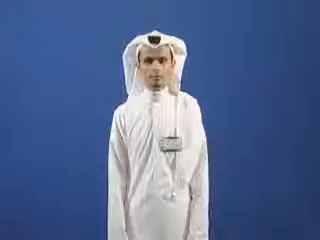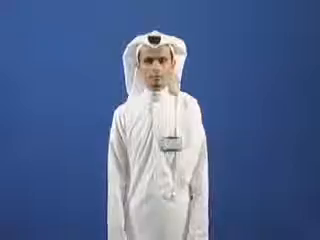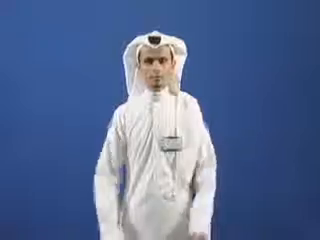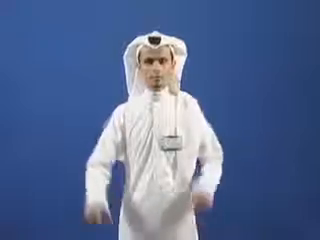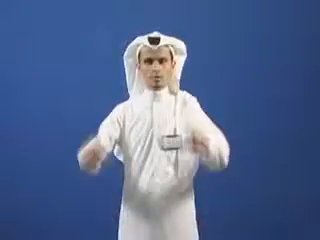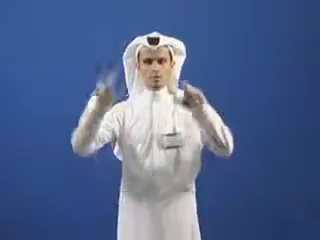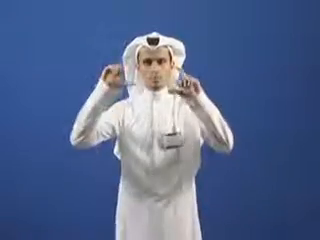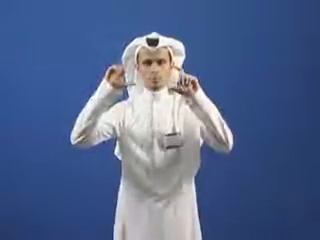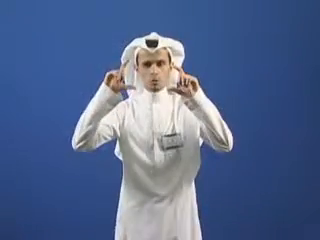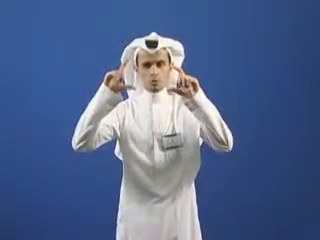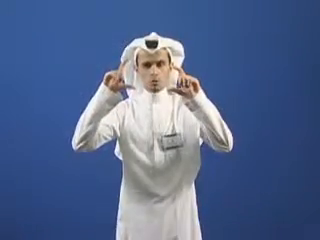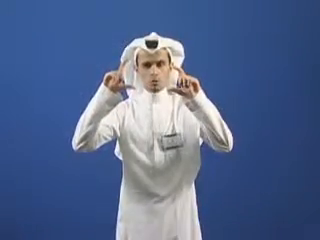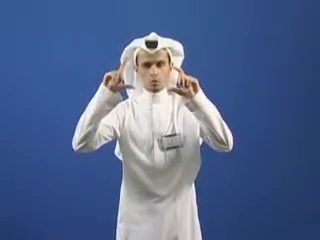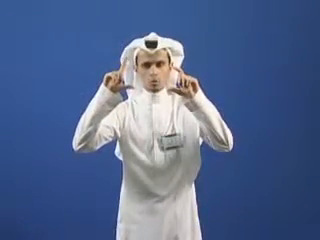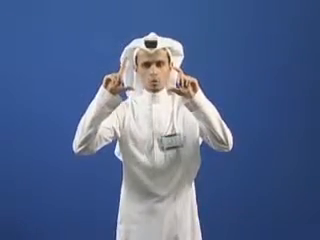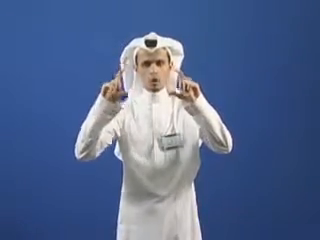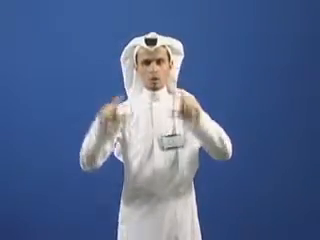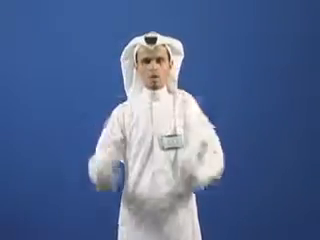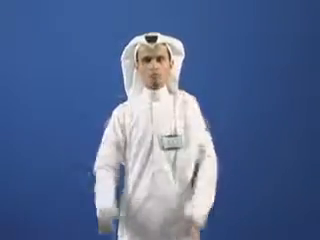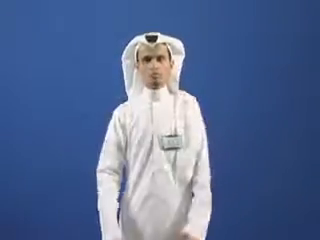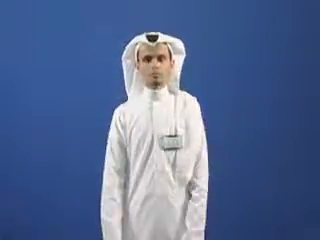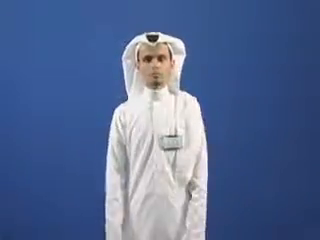مصور فوتوغرافي